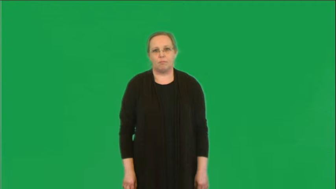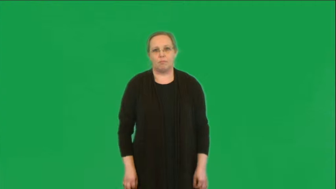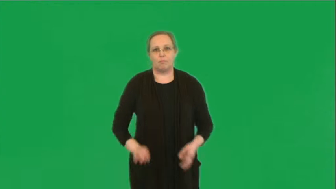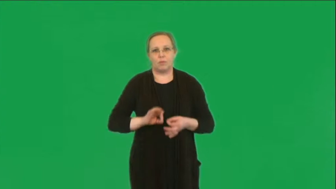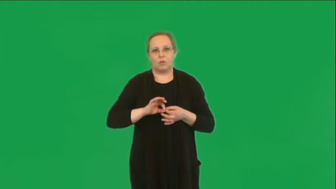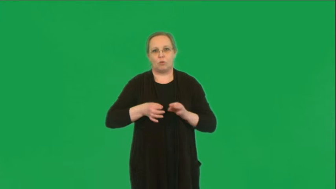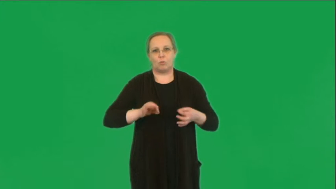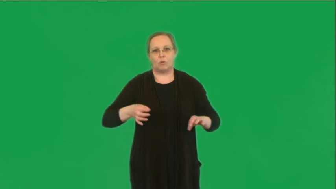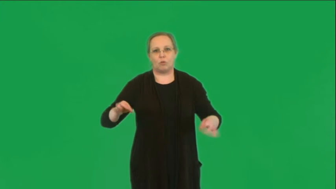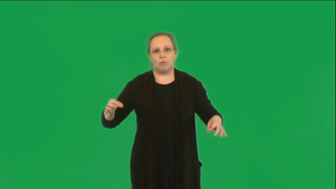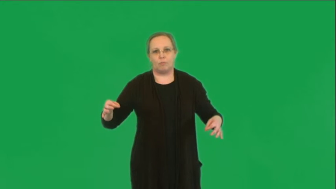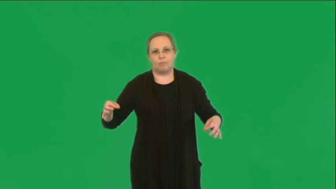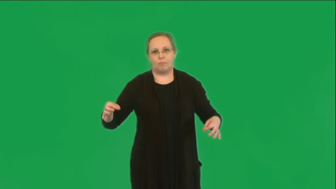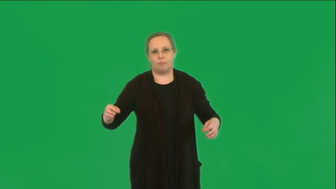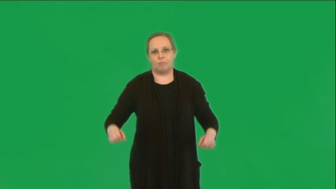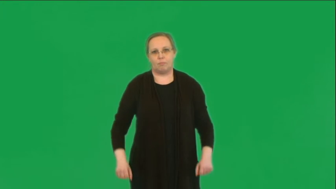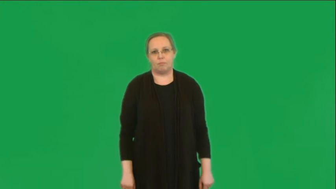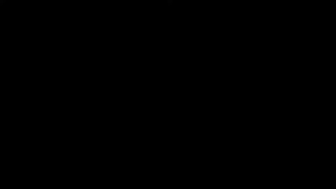złoto